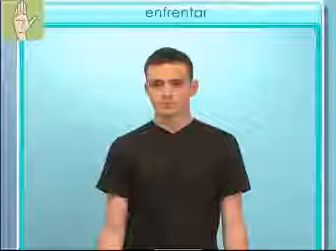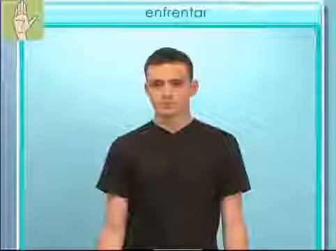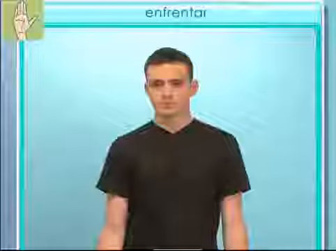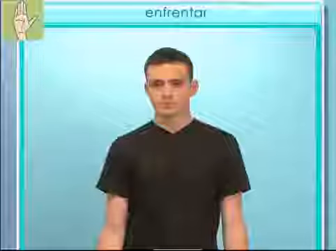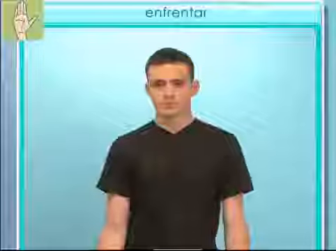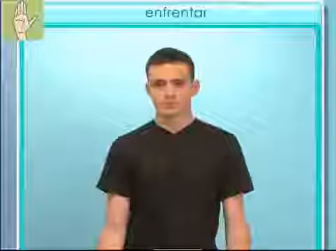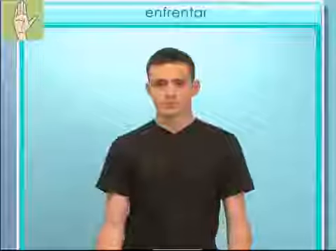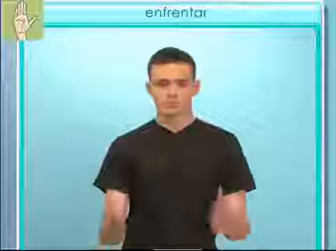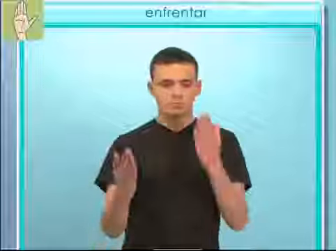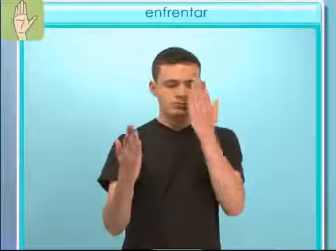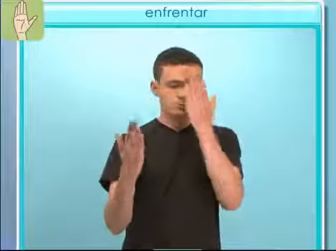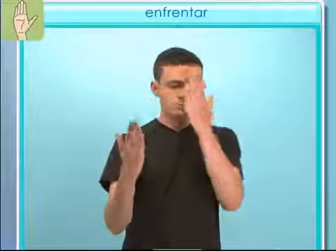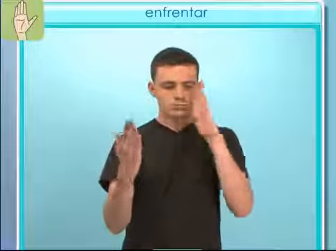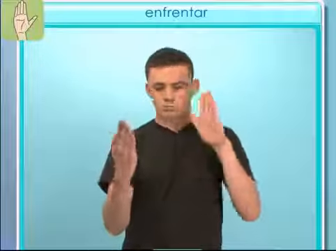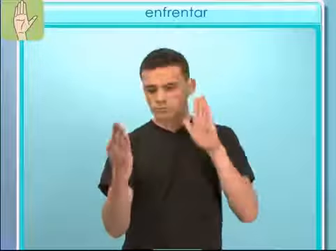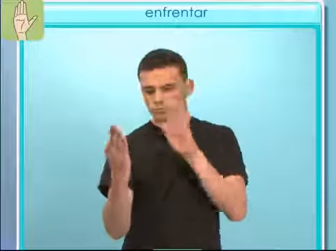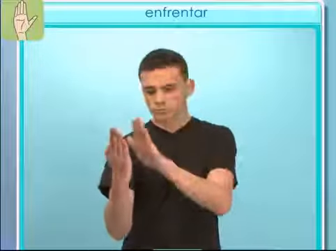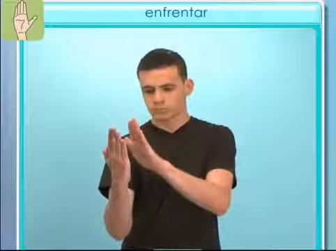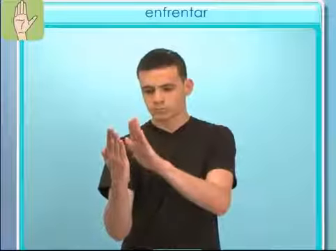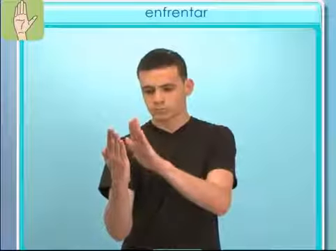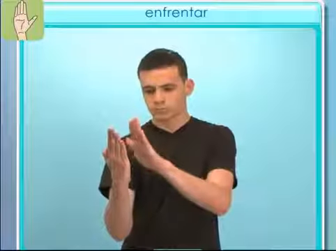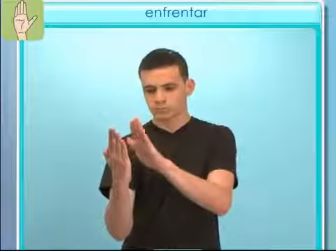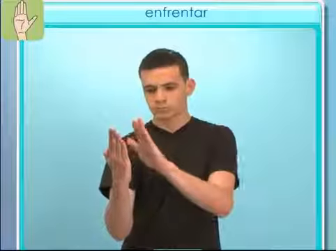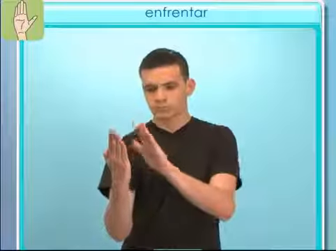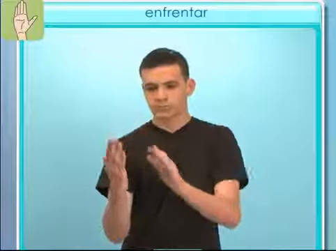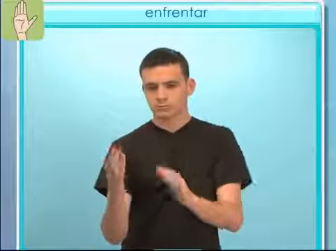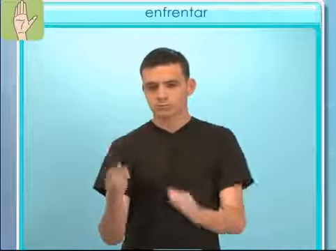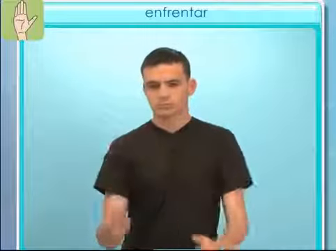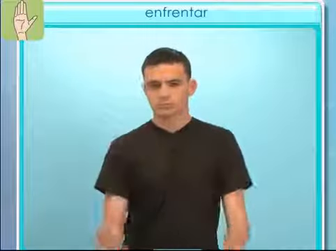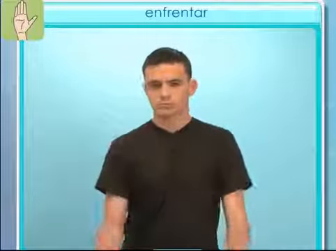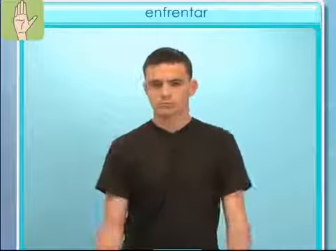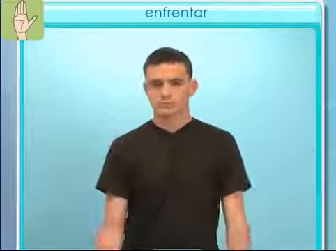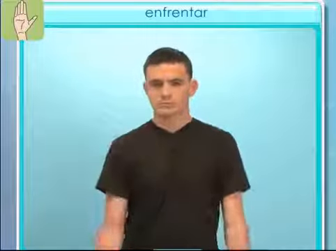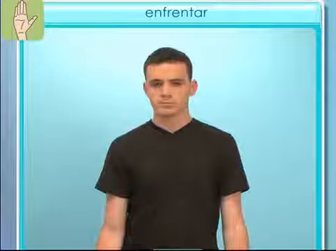ENFRENTAR